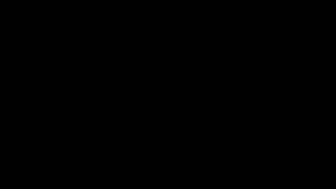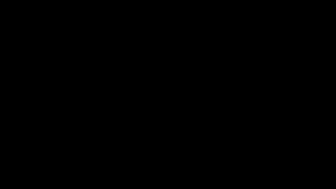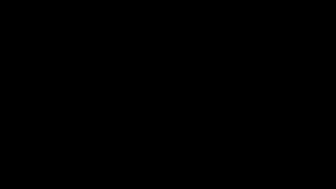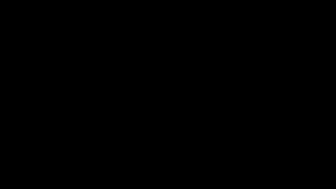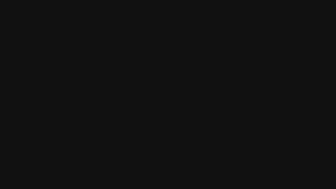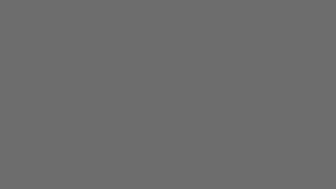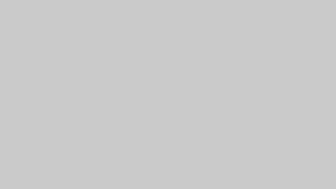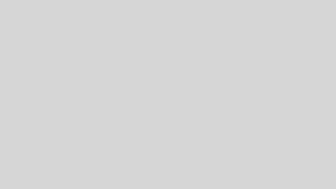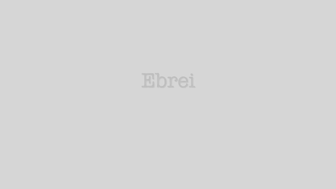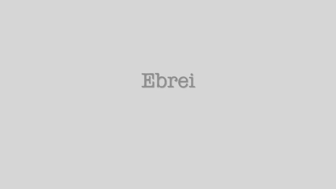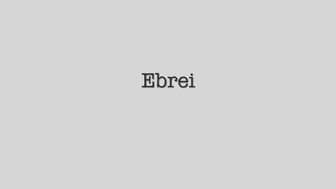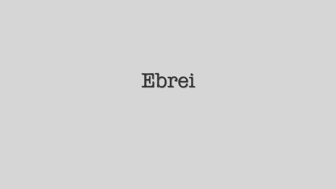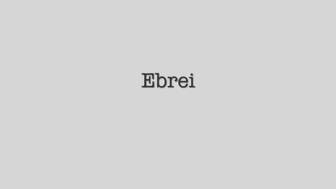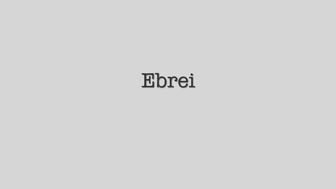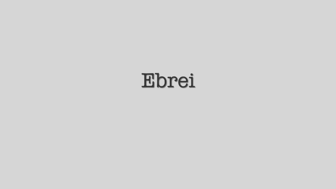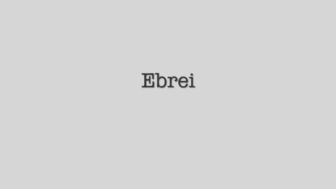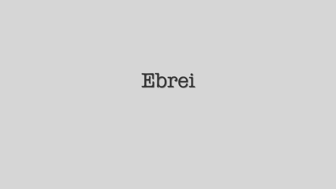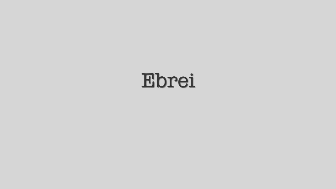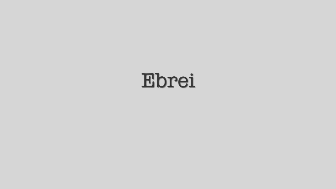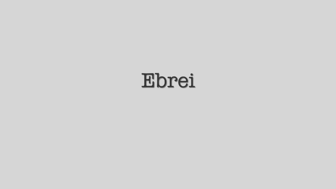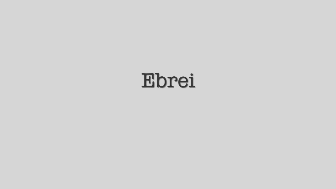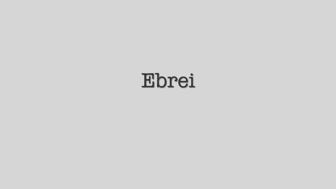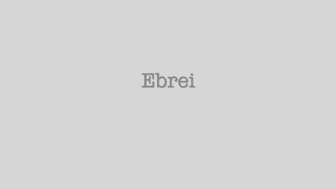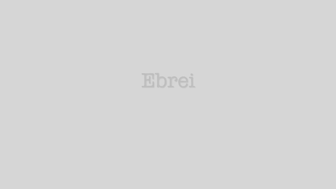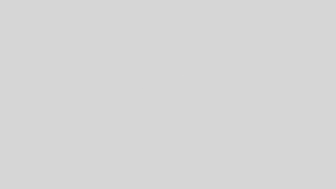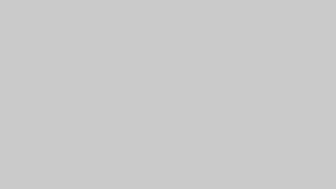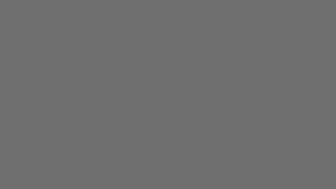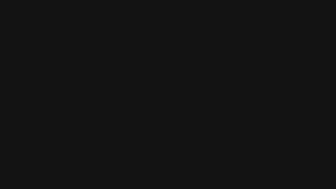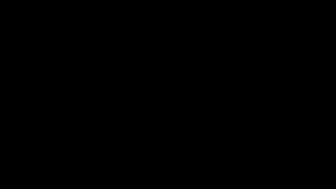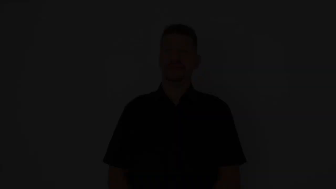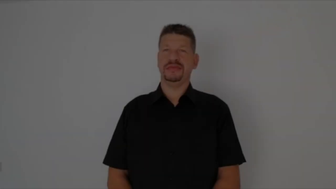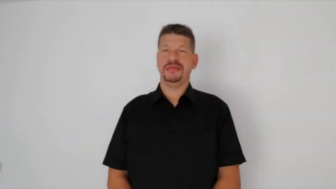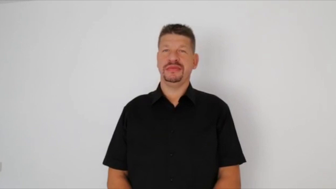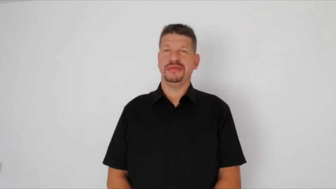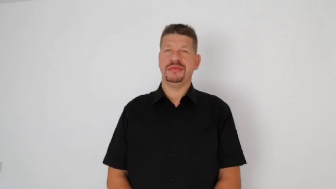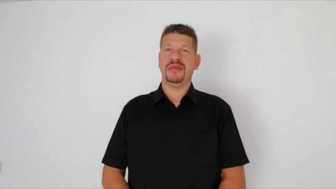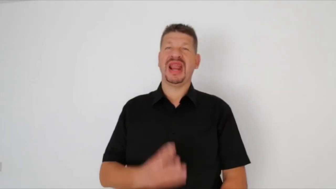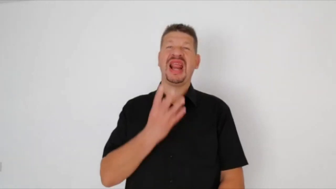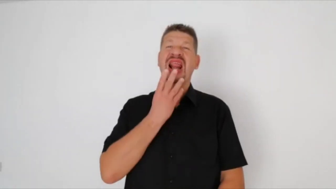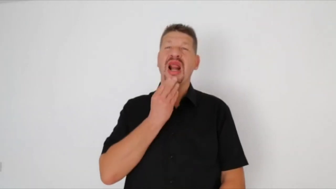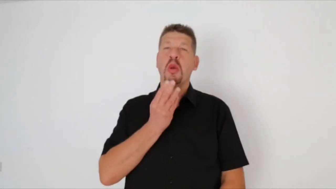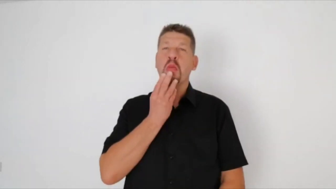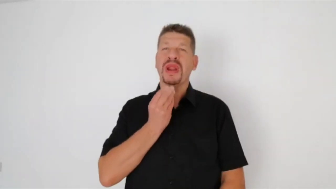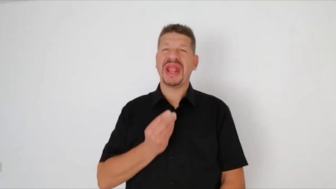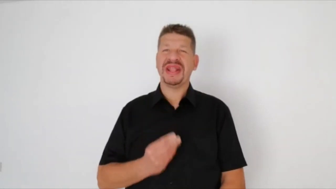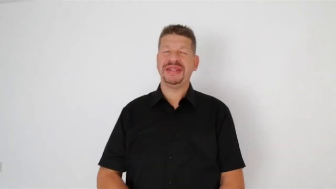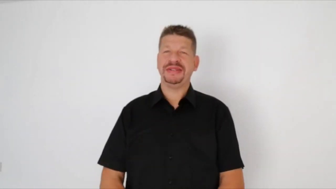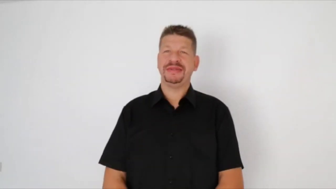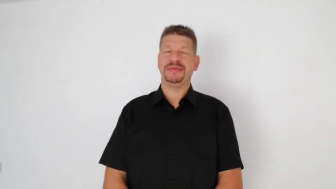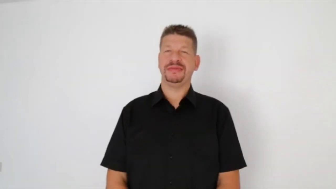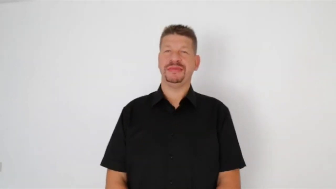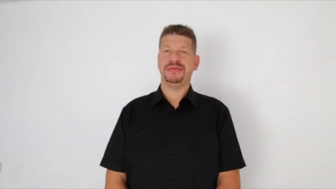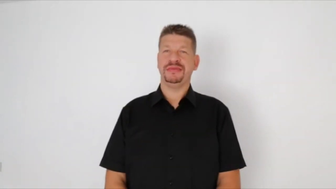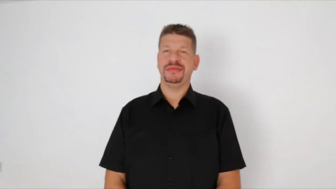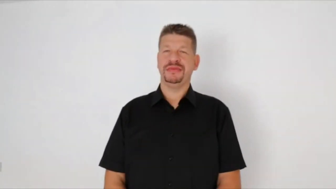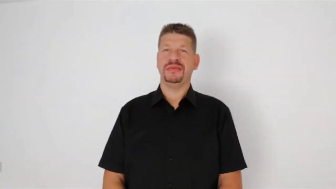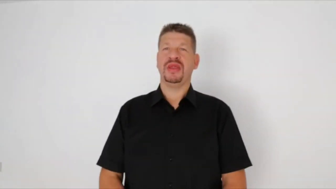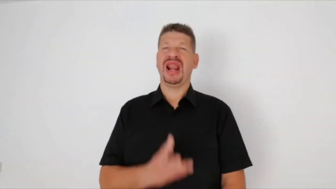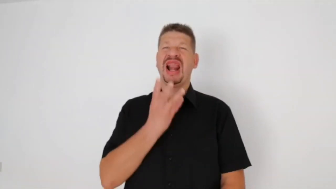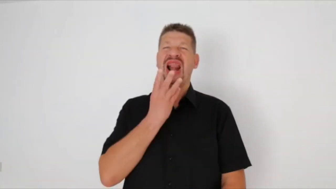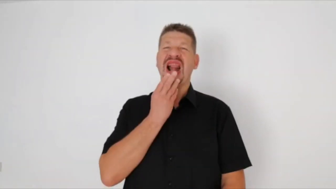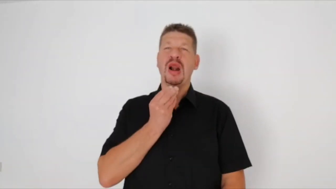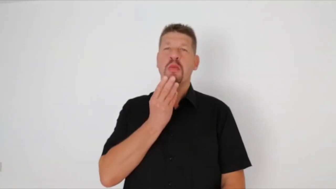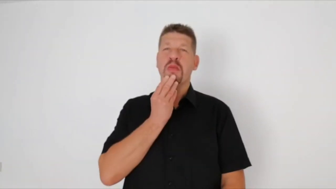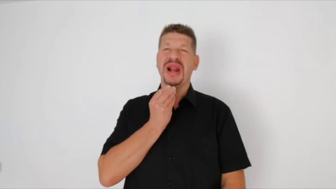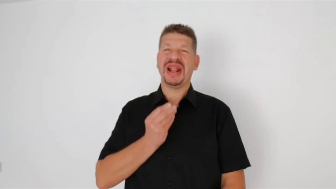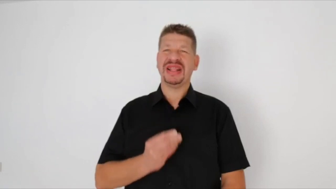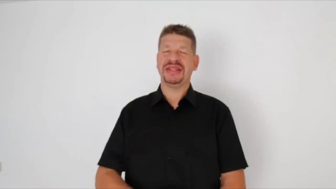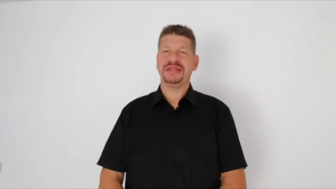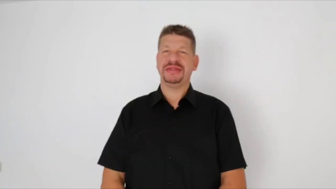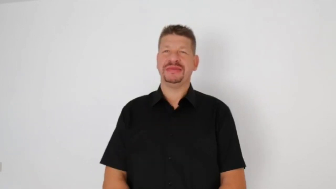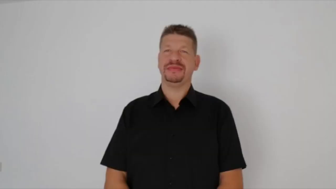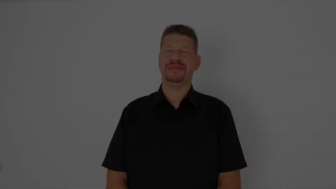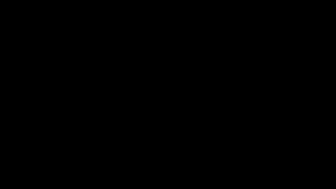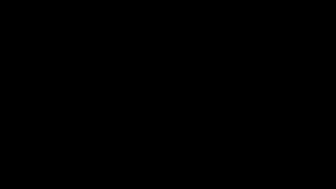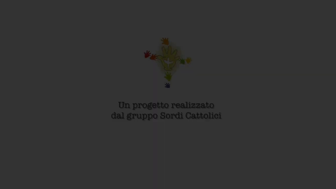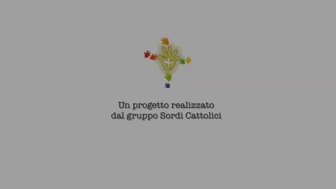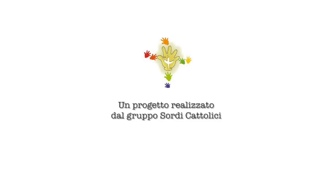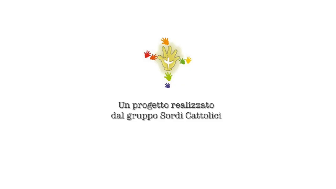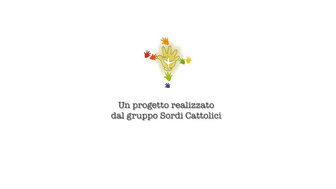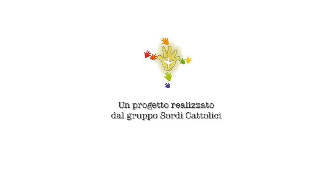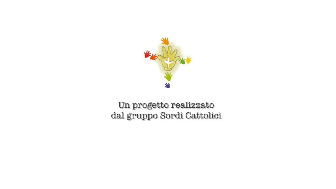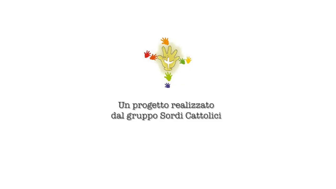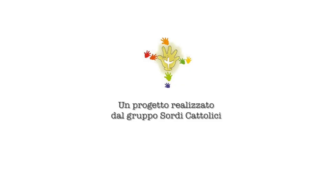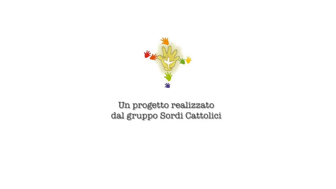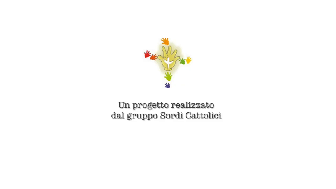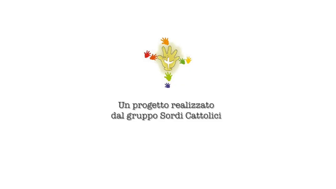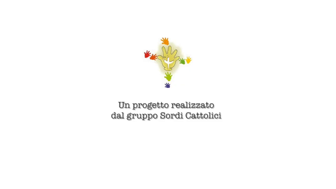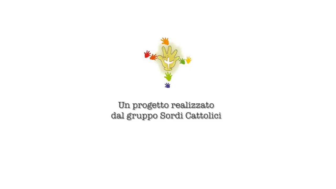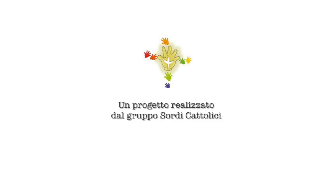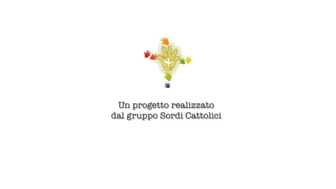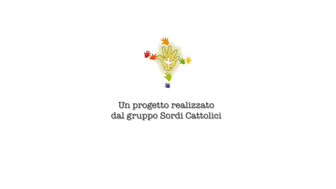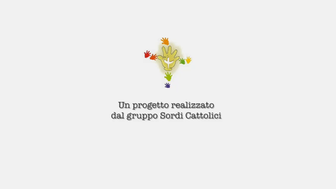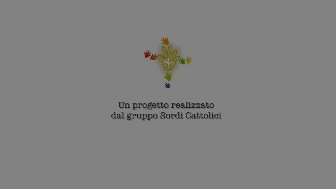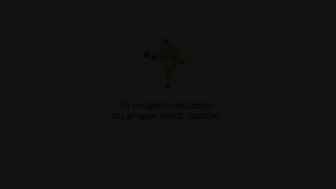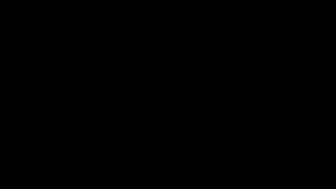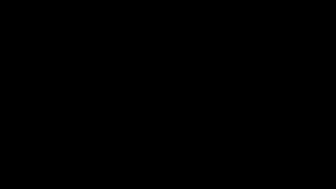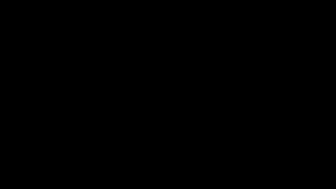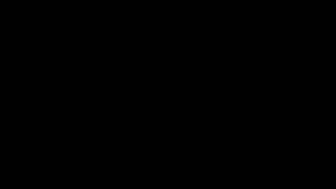Ebrei